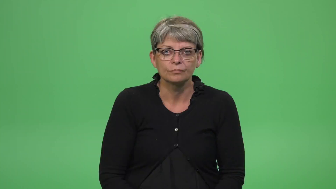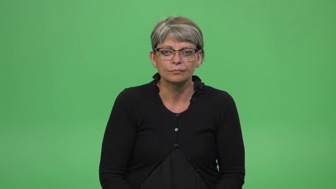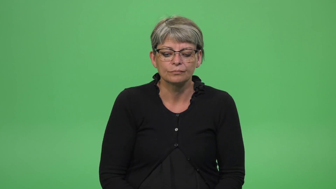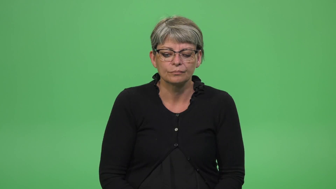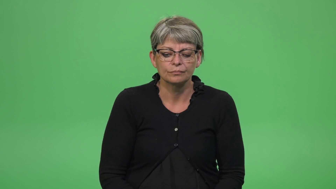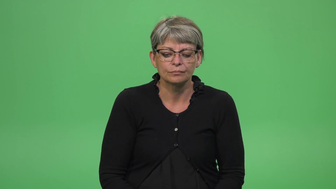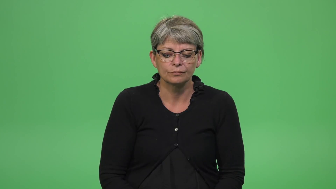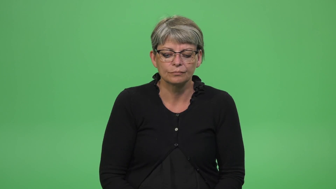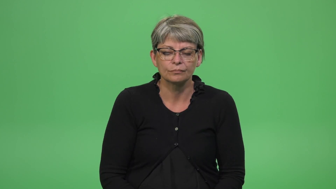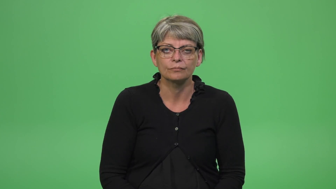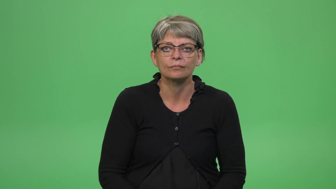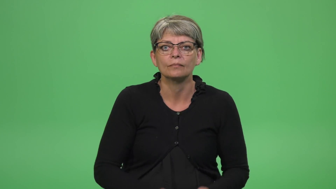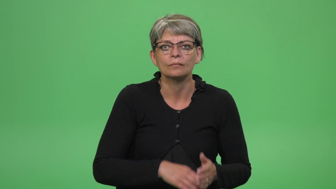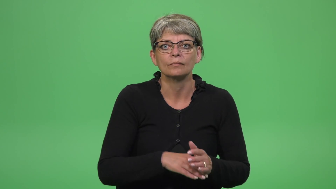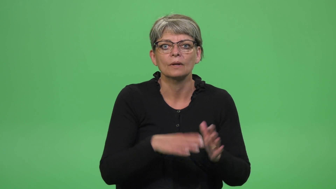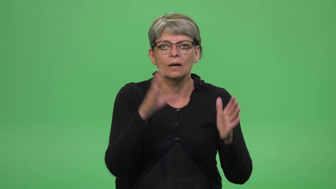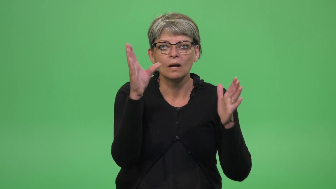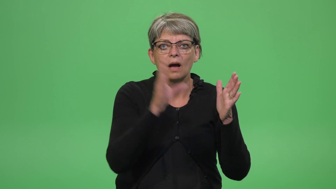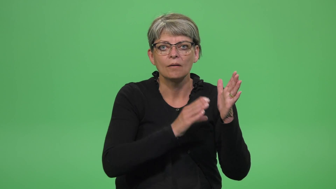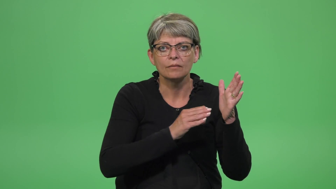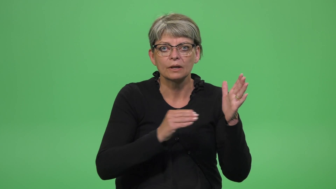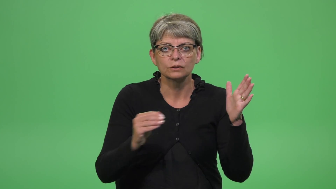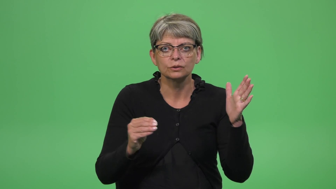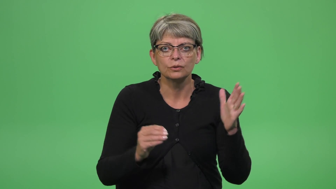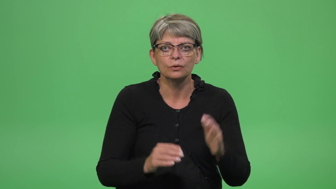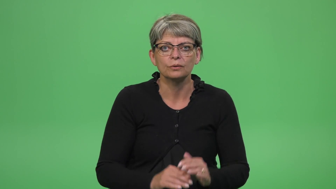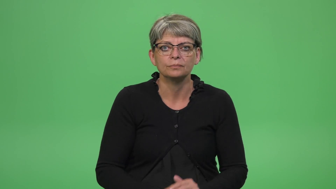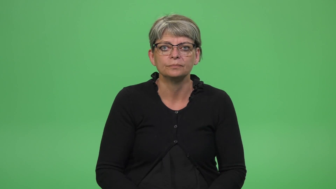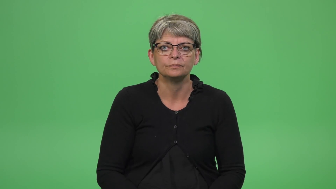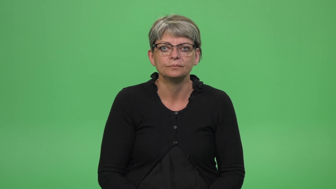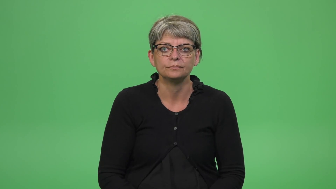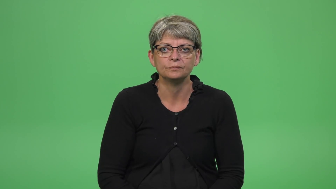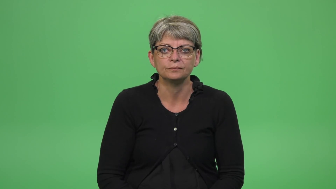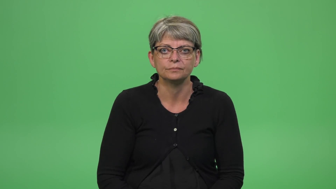Afrakstur